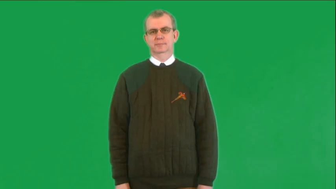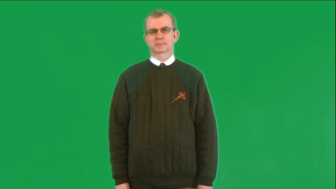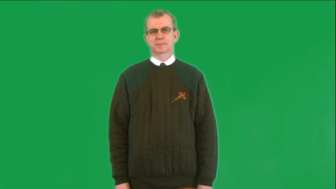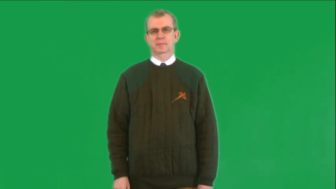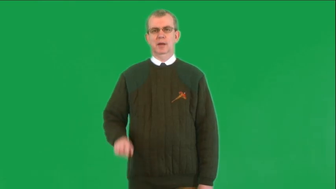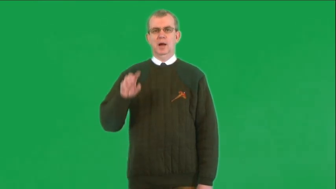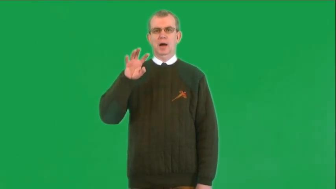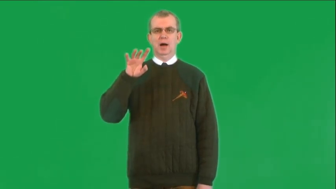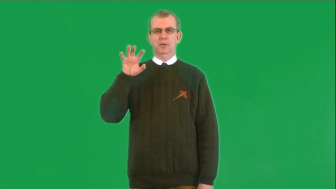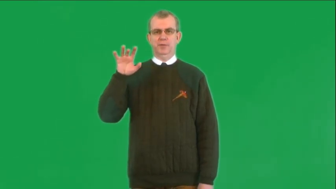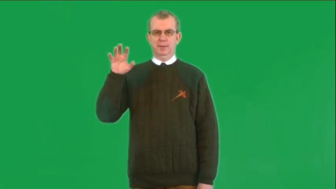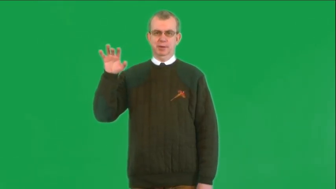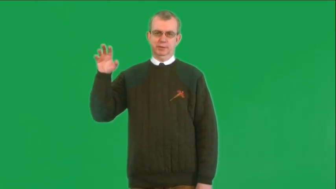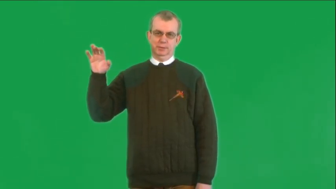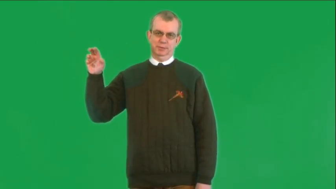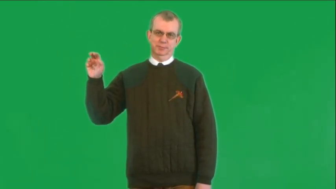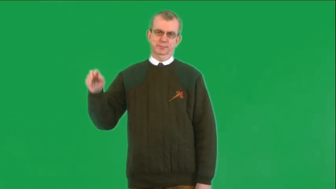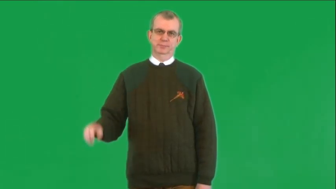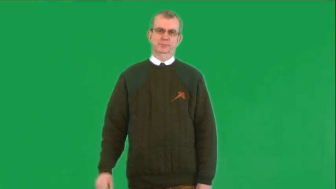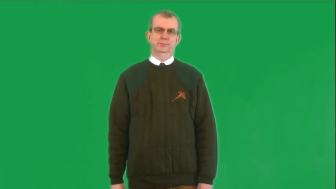alfabet